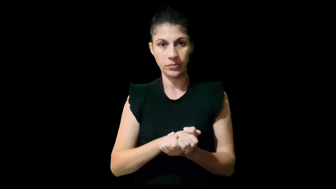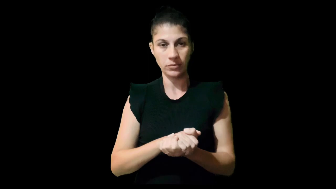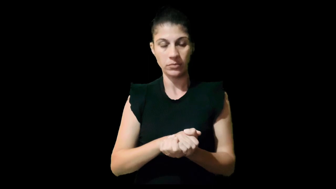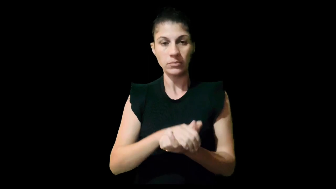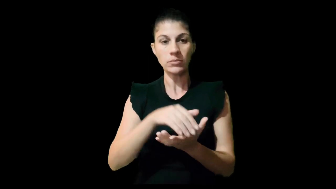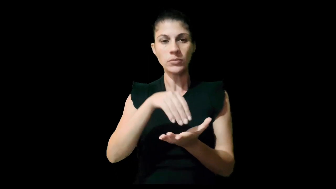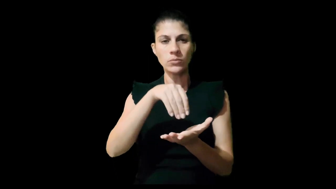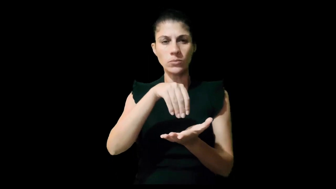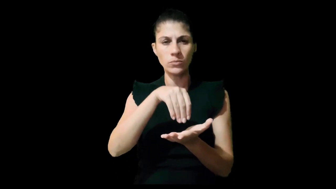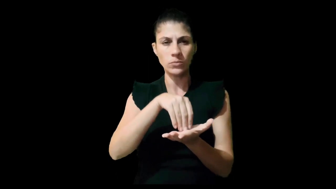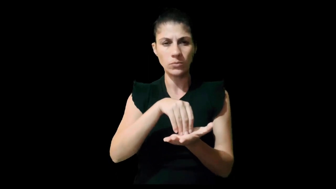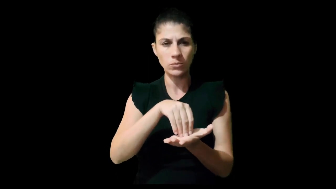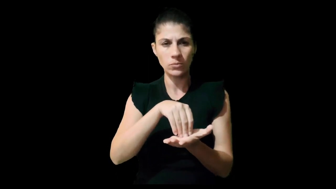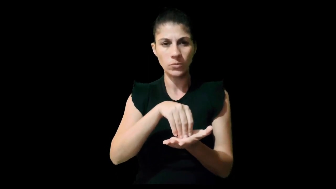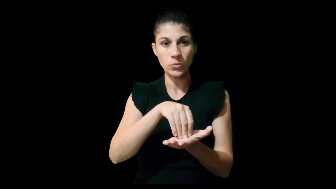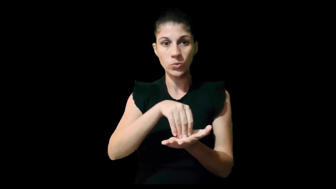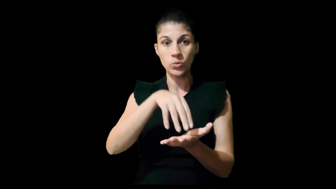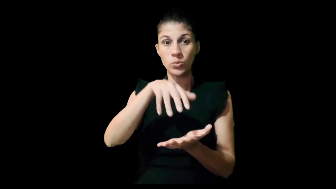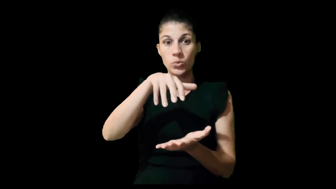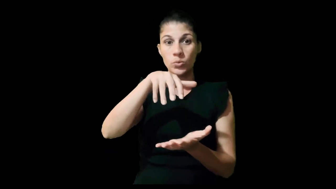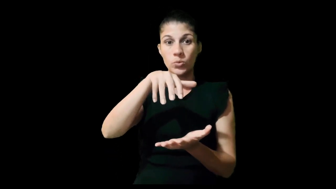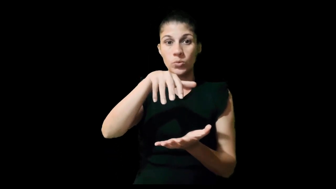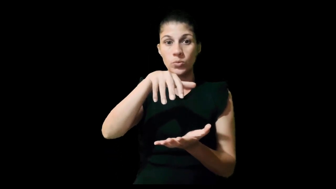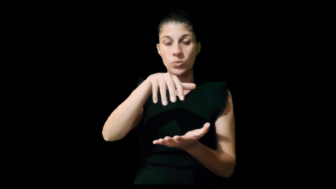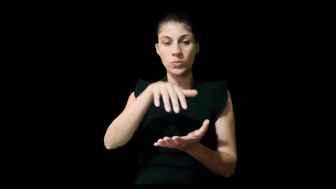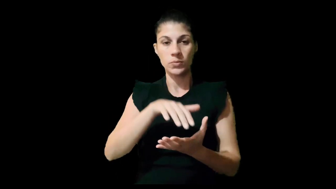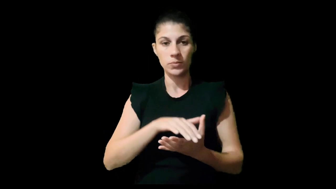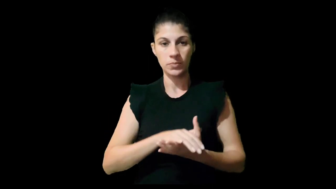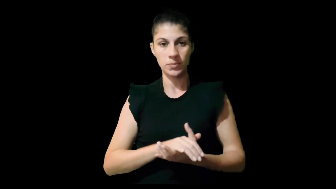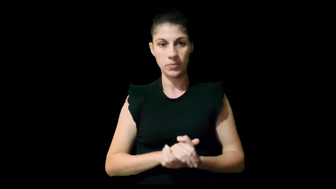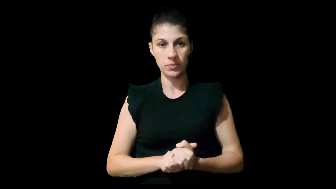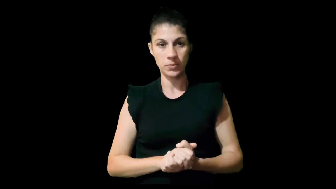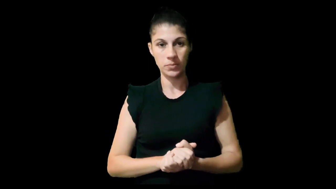Duplo etérico